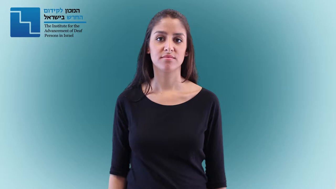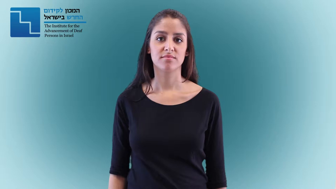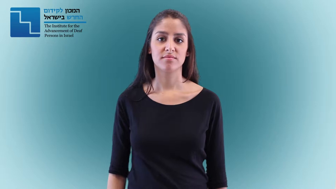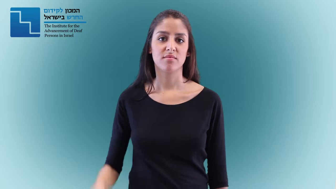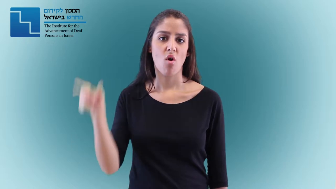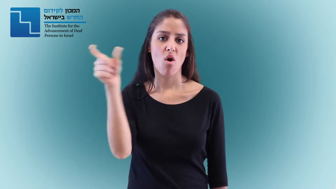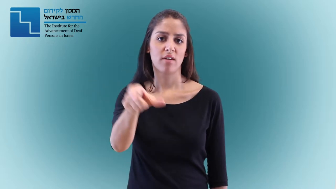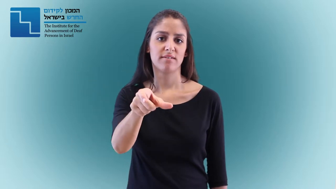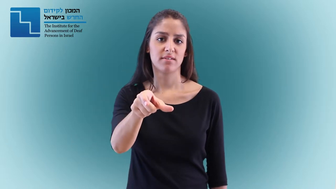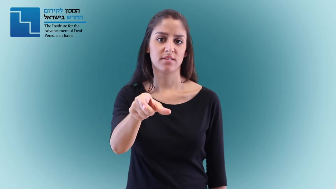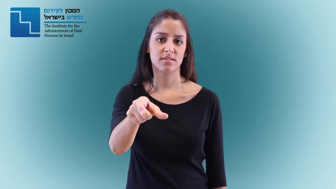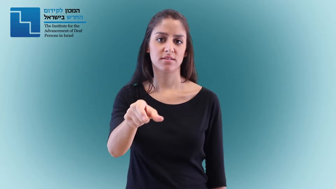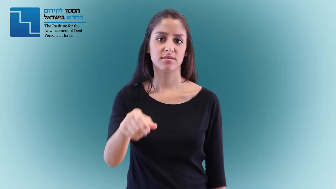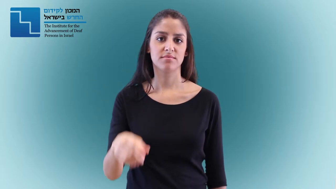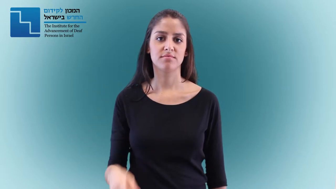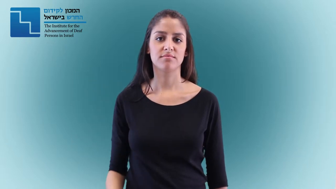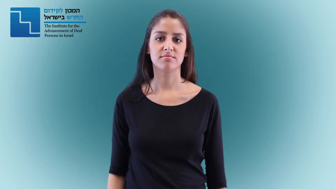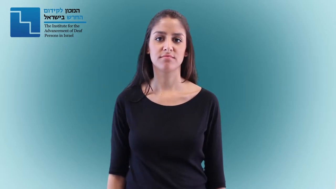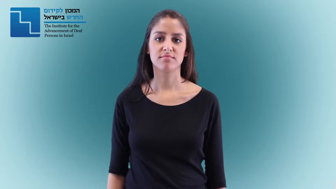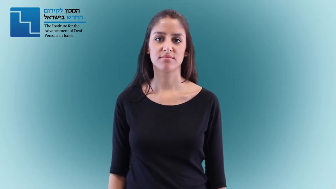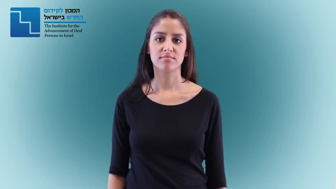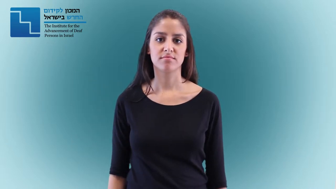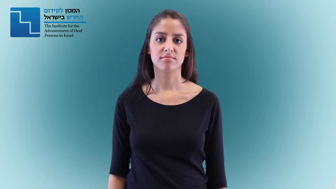חוב